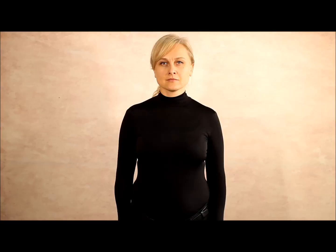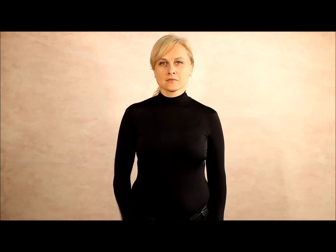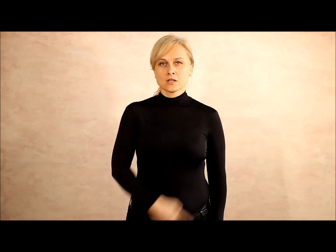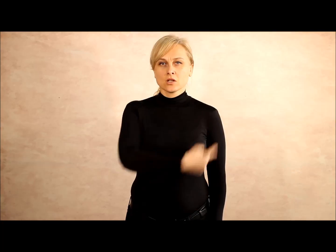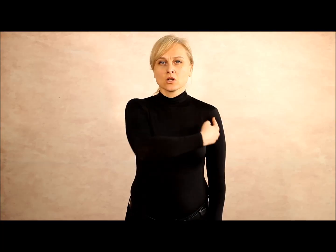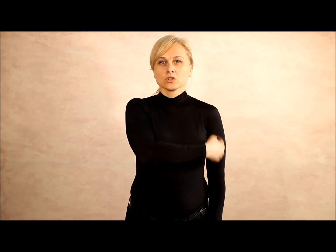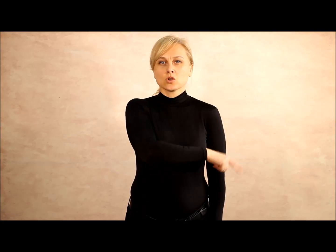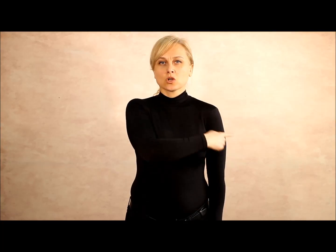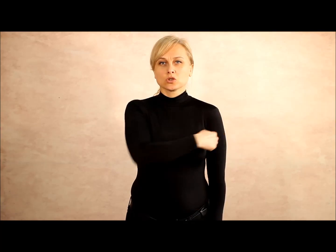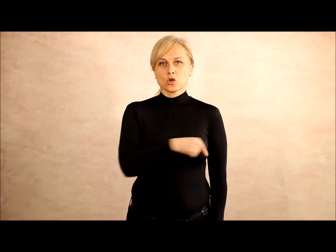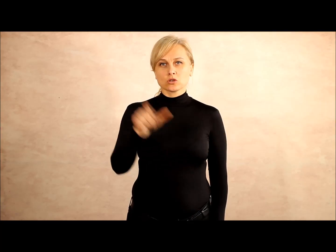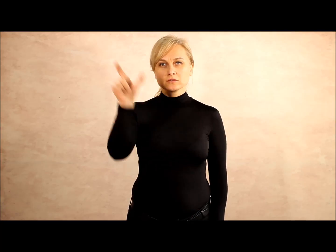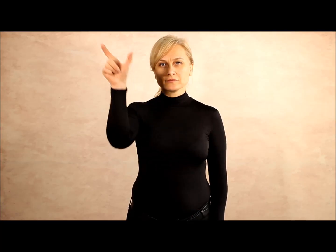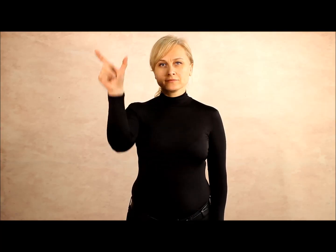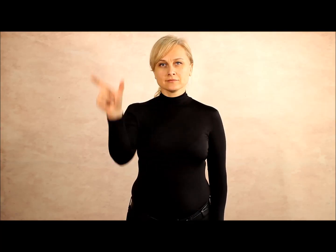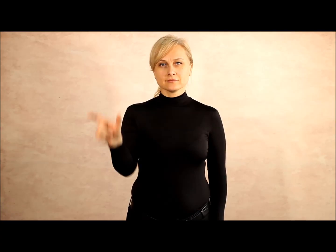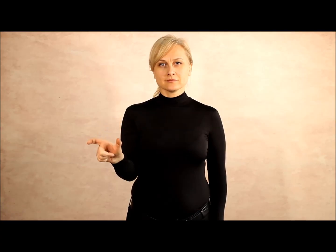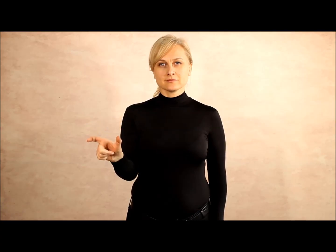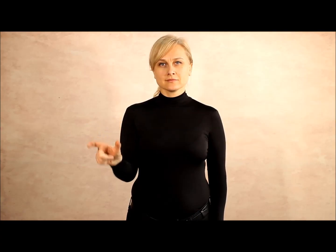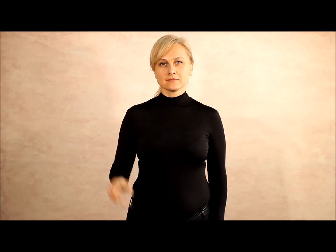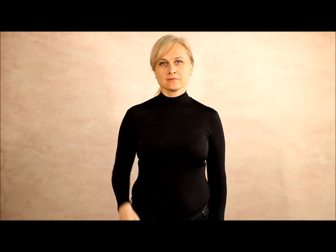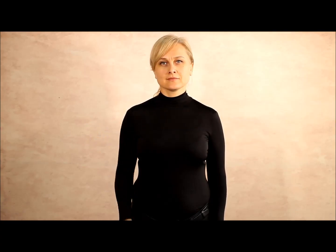Medic, doctor